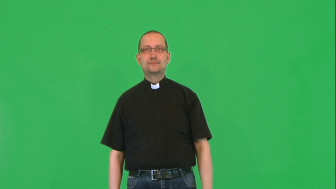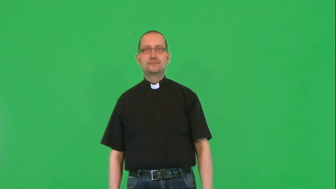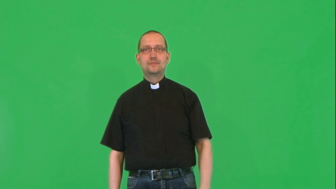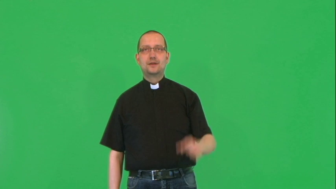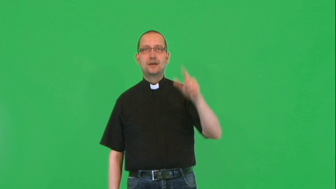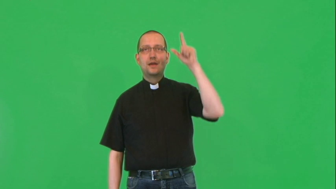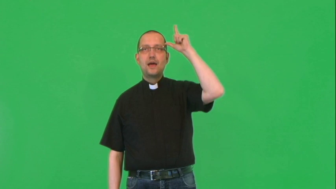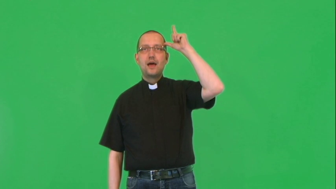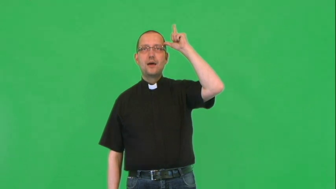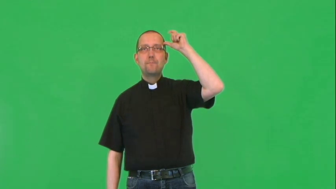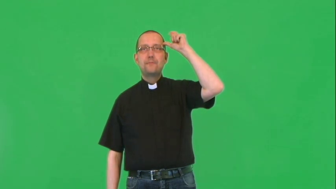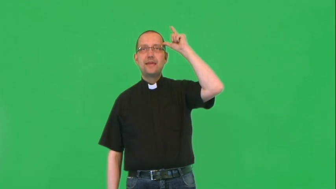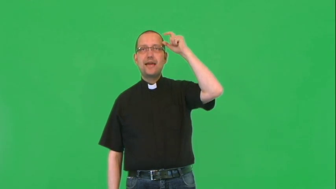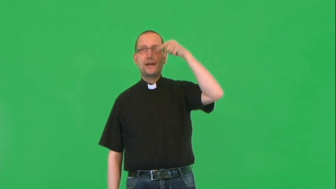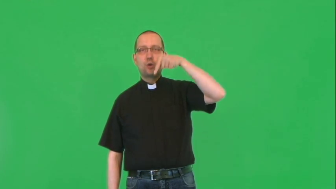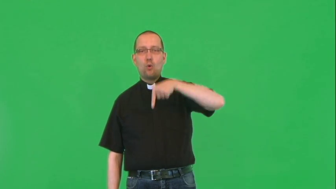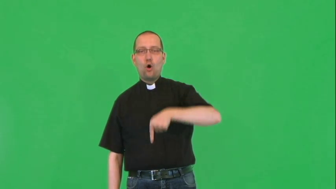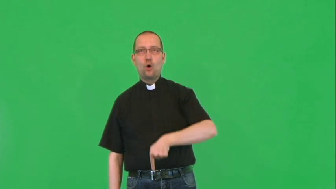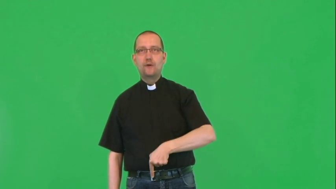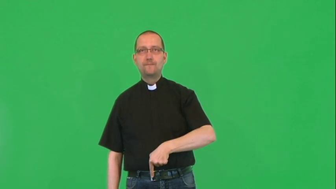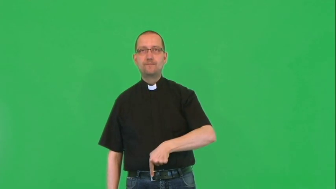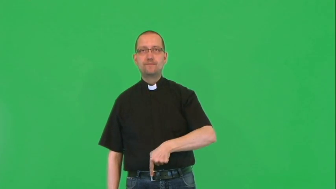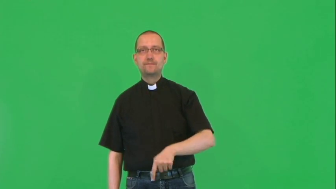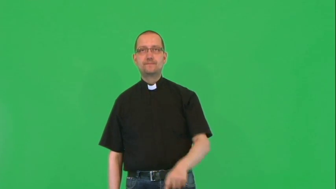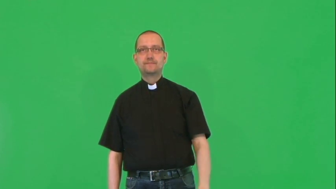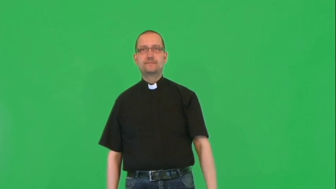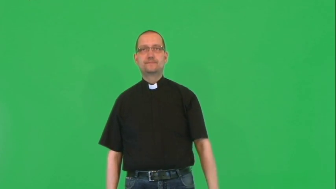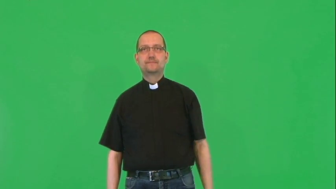piekło